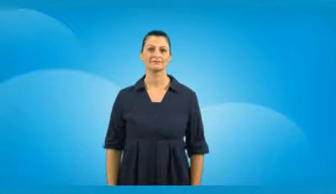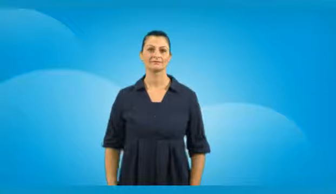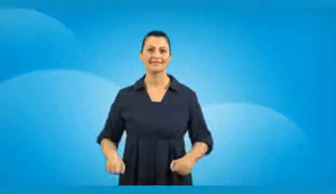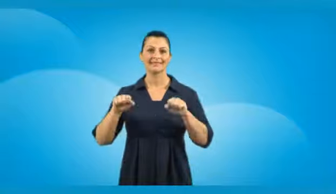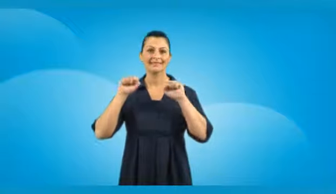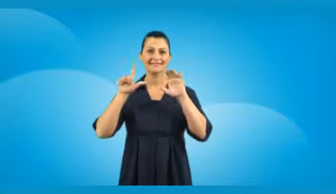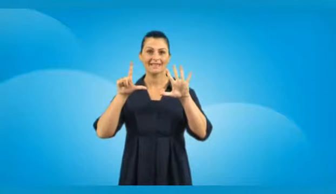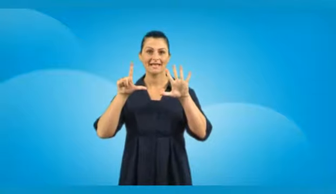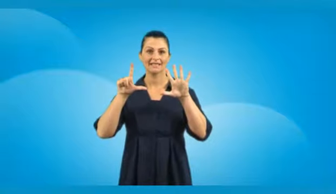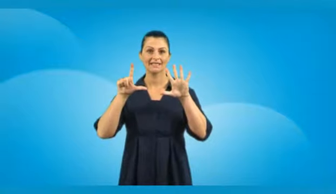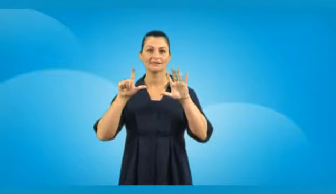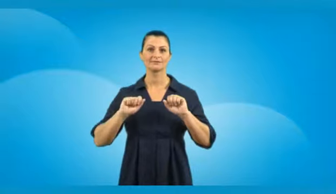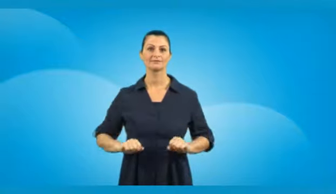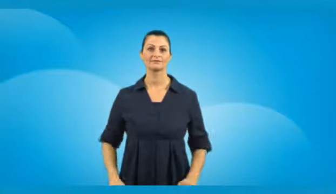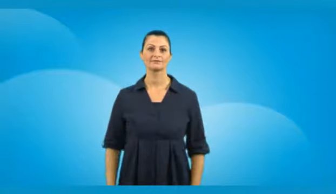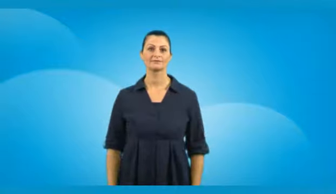17